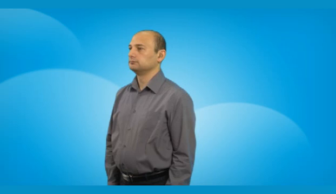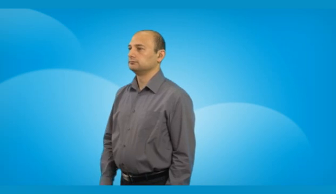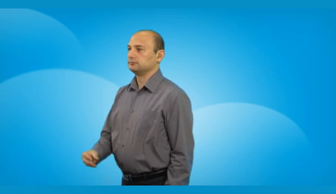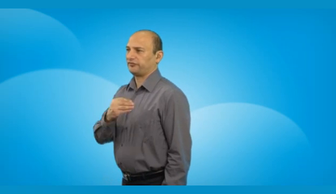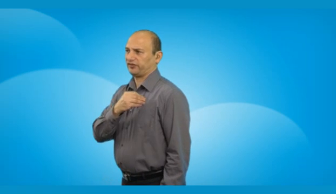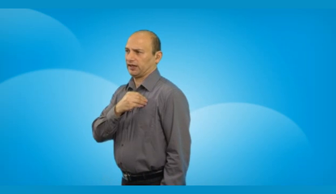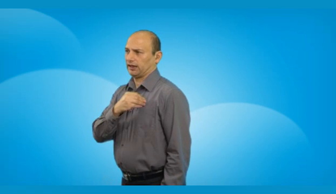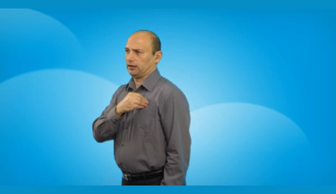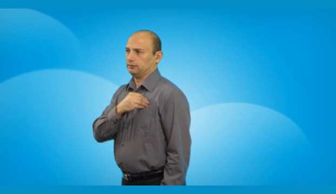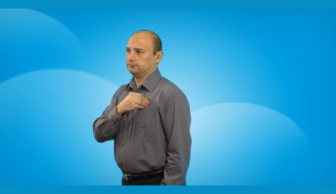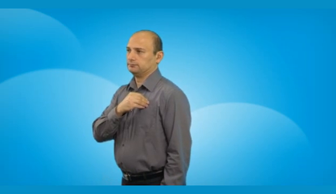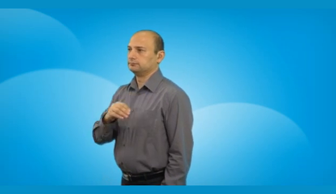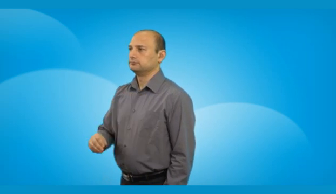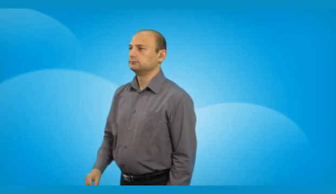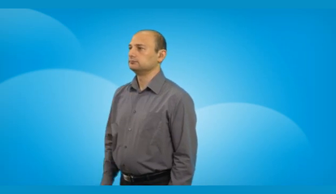Fél